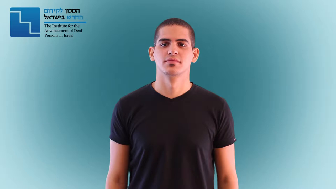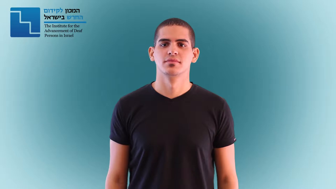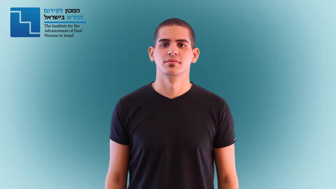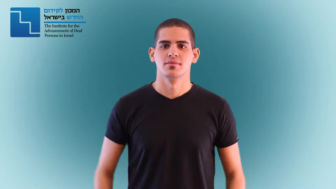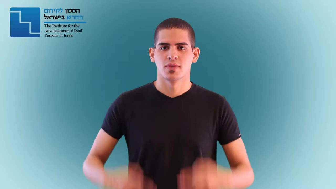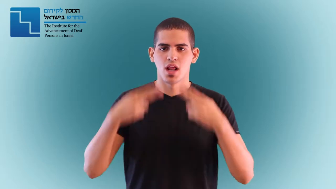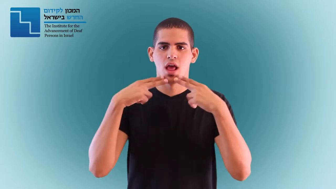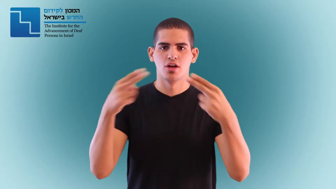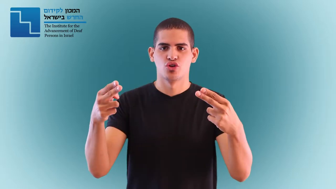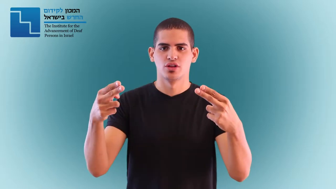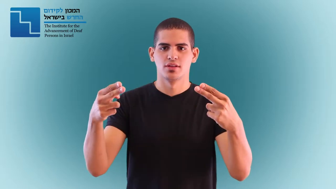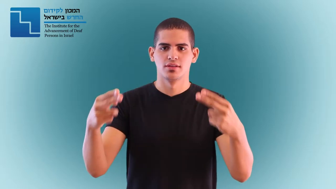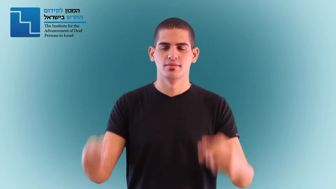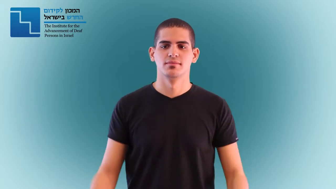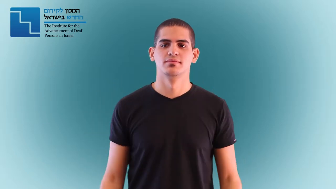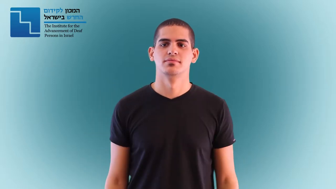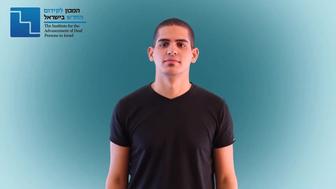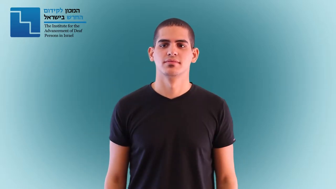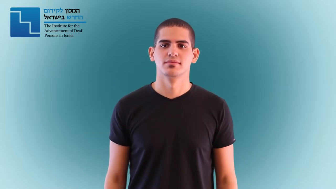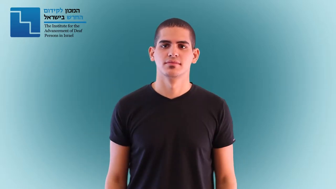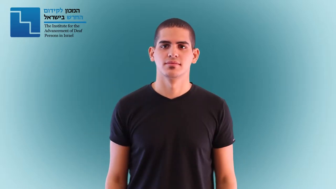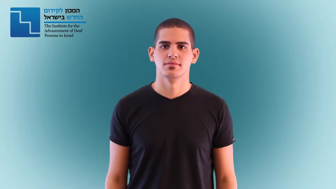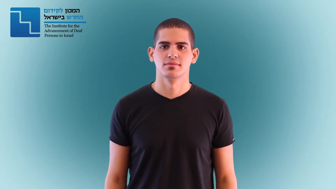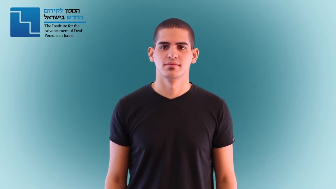לענות (תשובה)